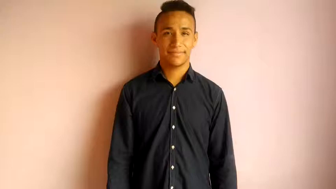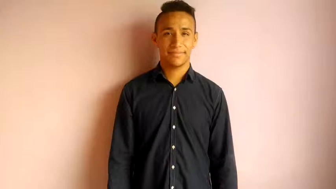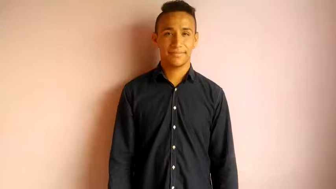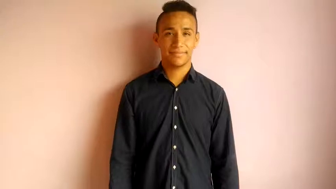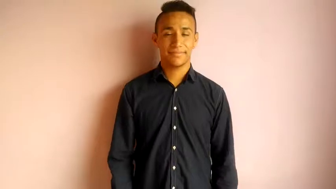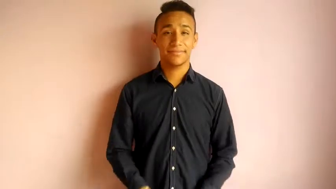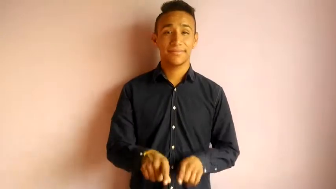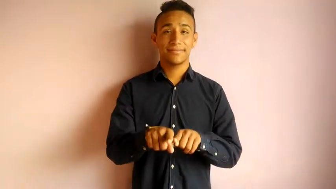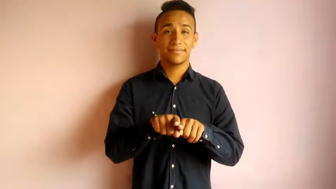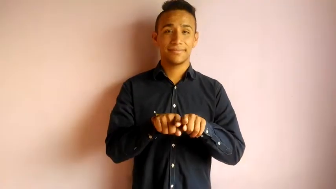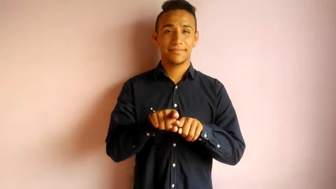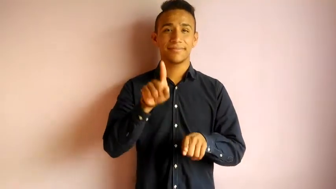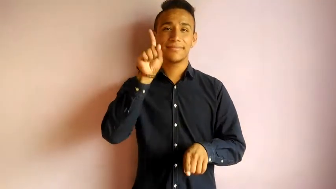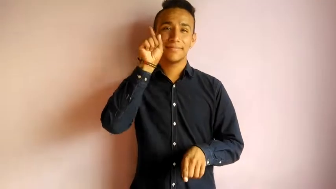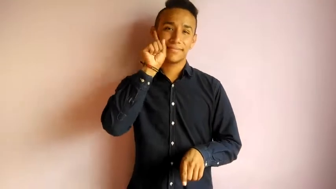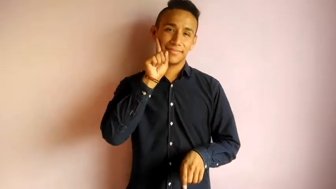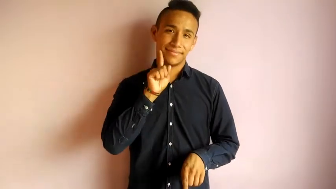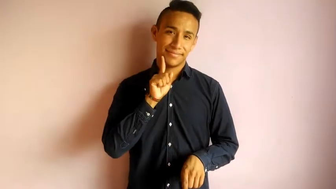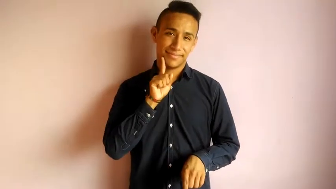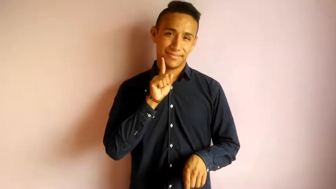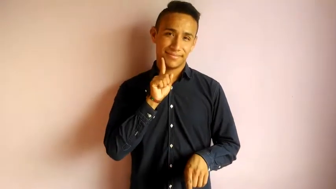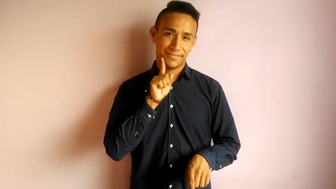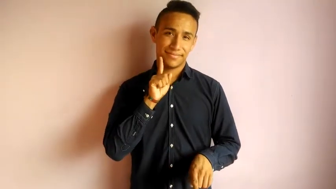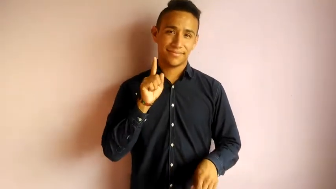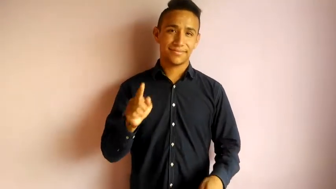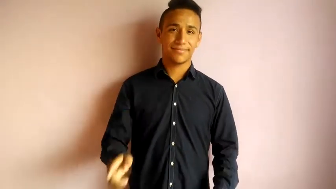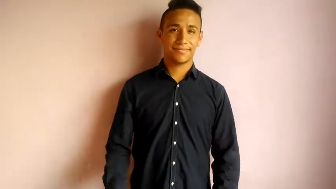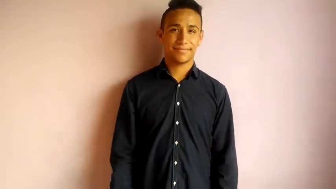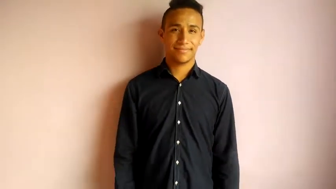hermana